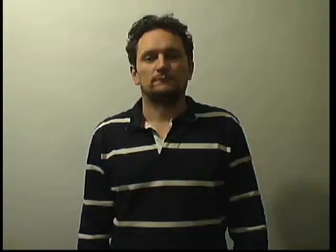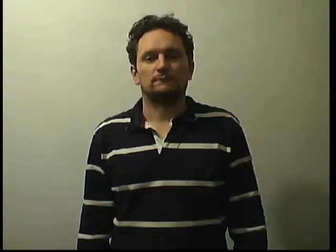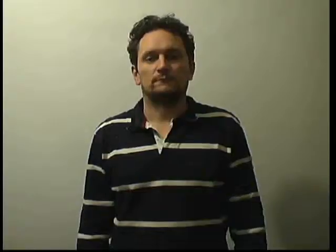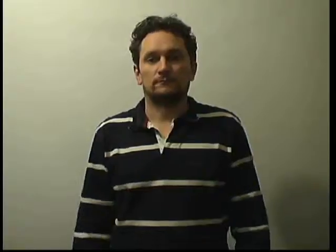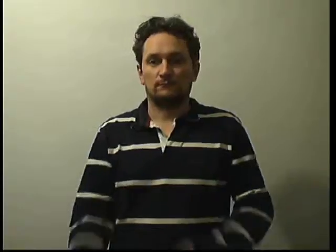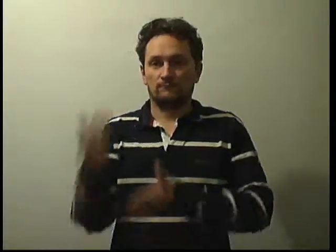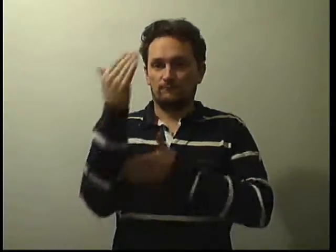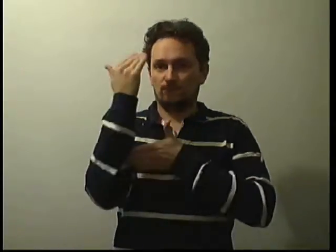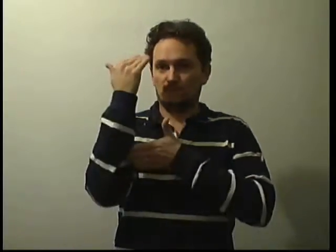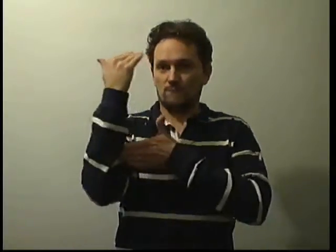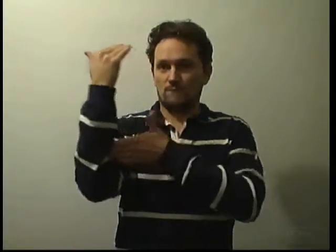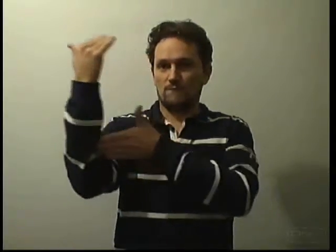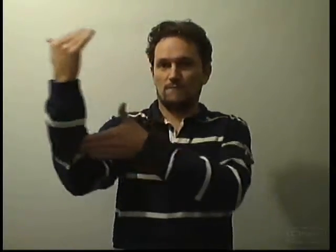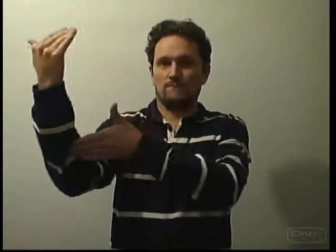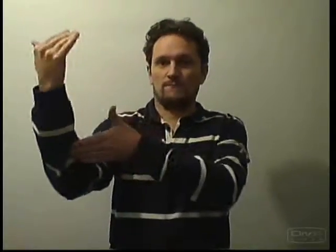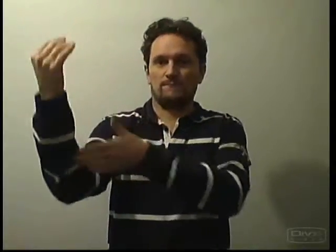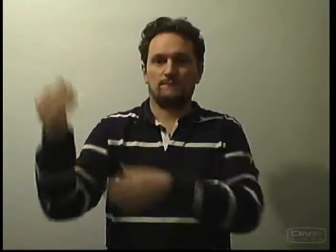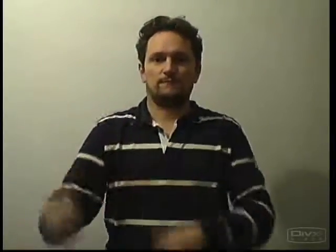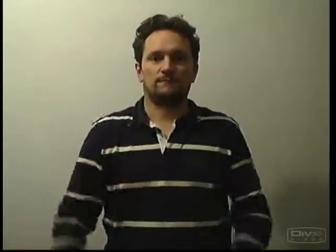Voile